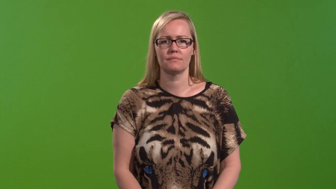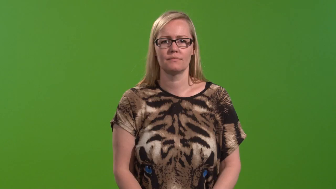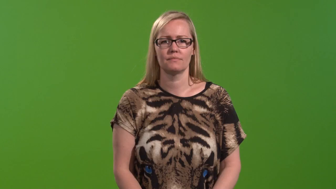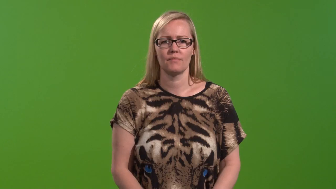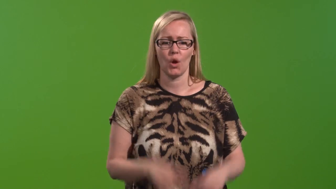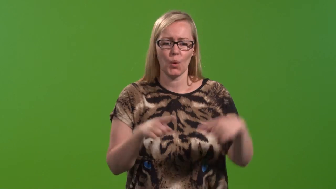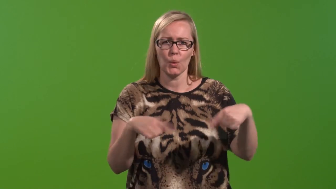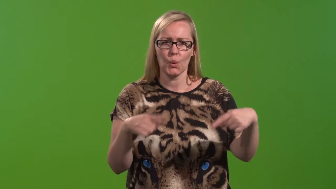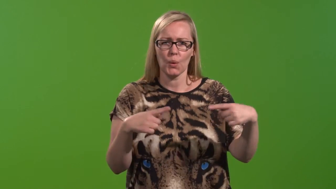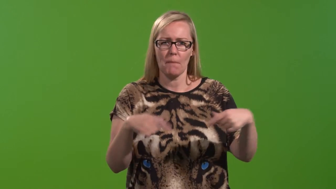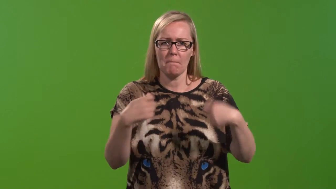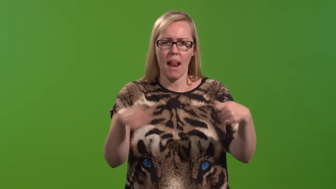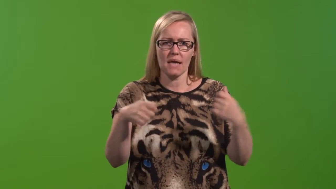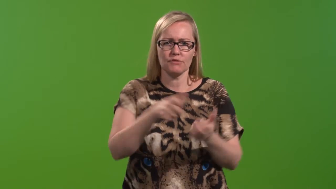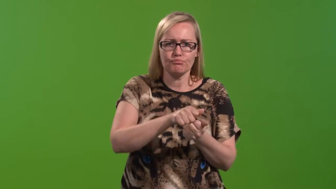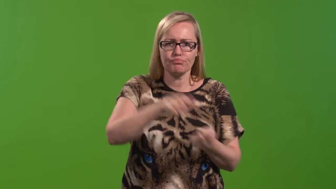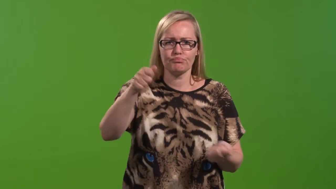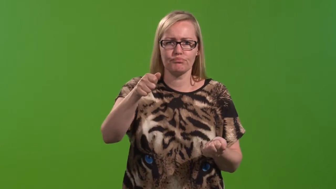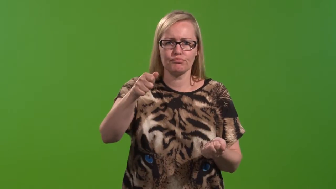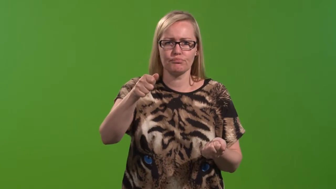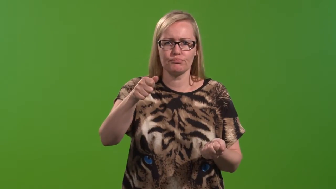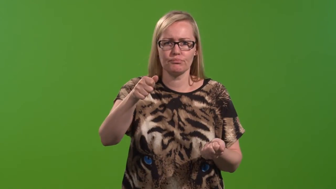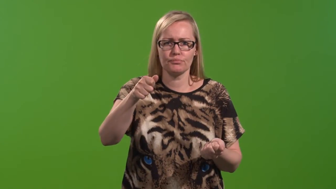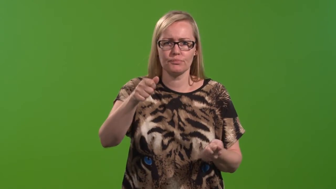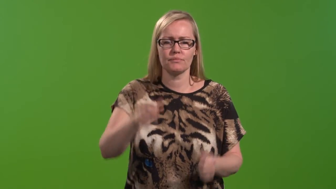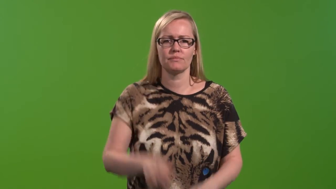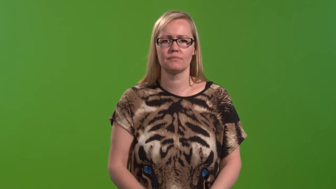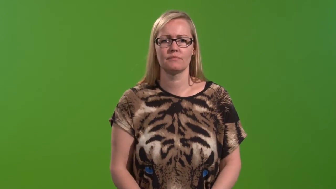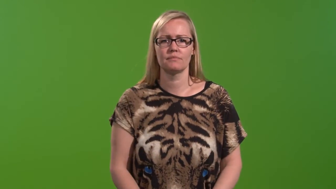plastfilma